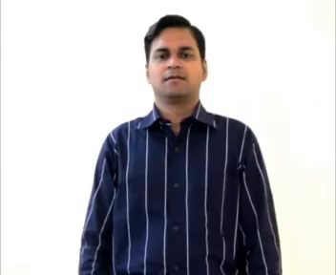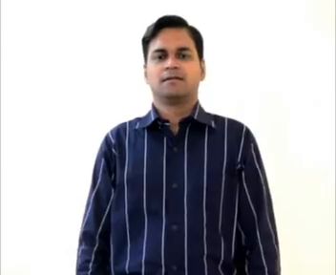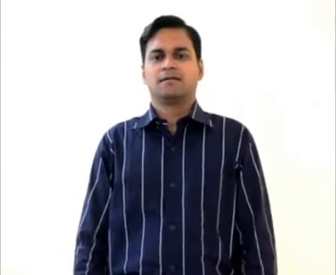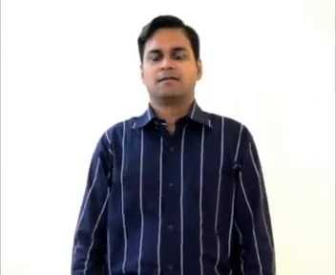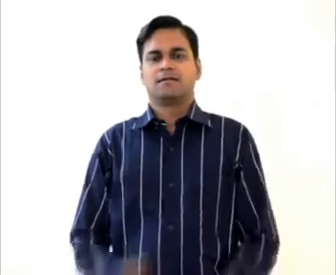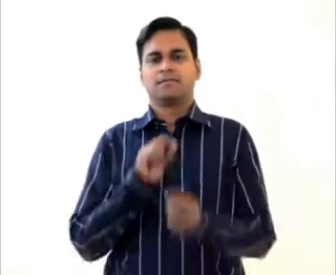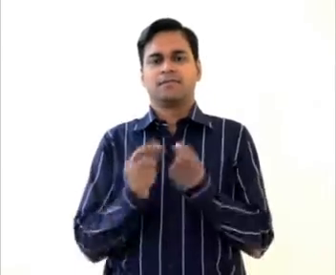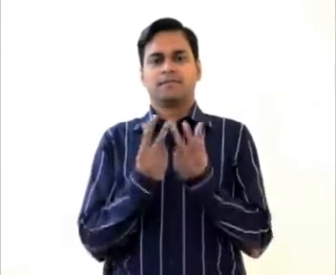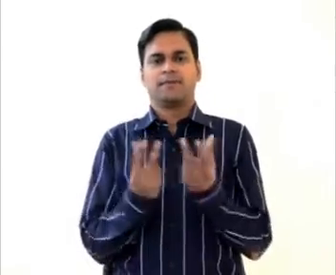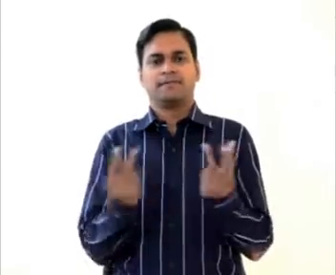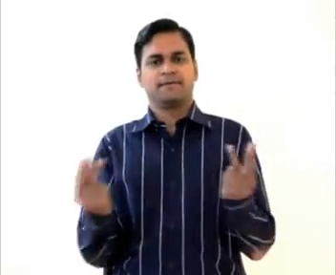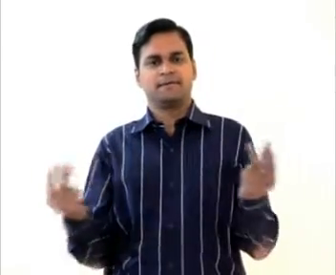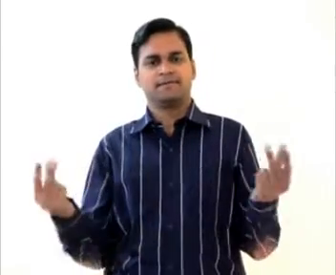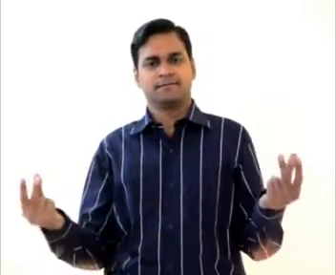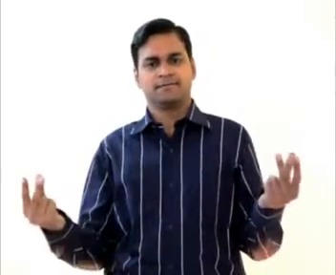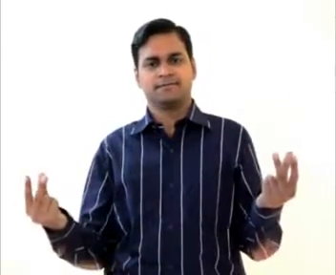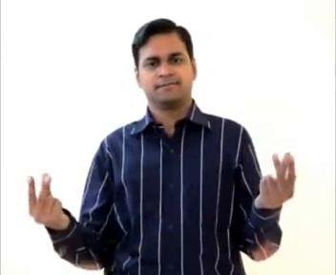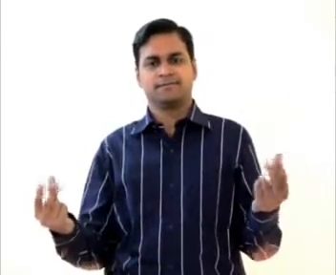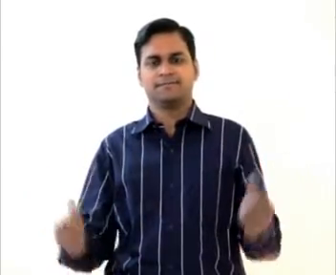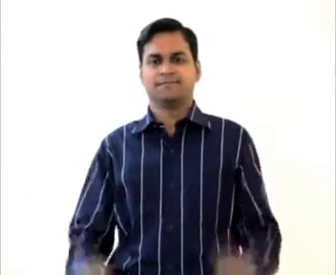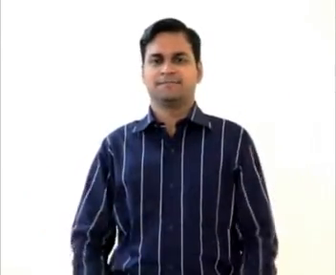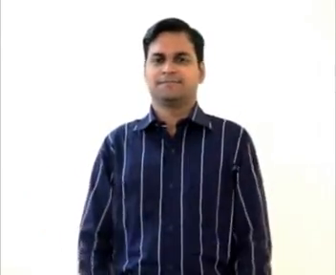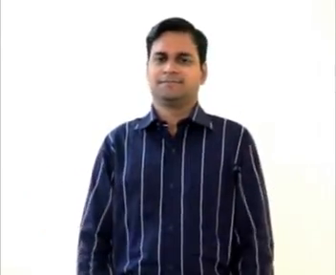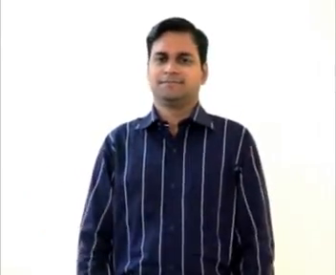ਦੀਵਾਲੀ